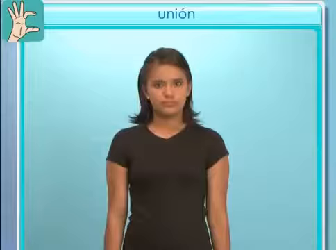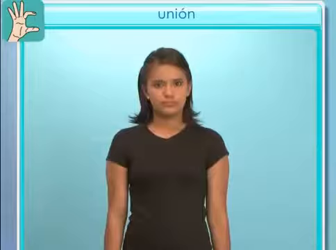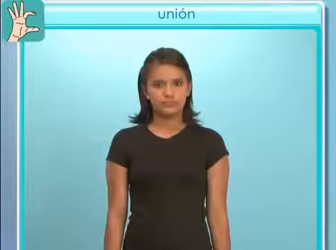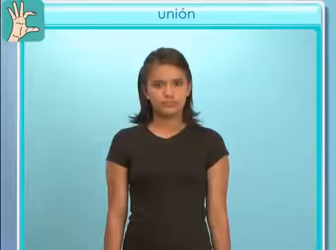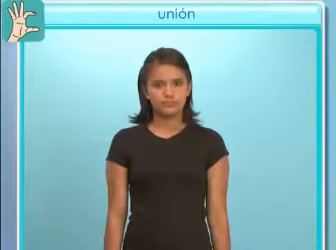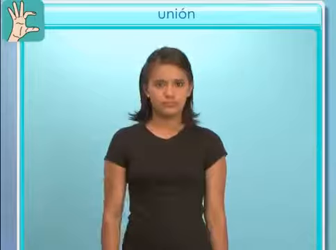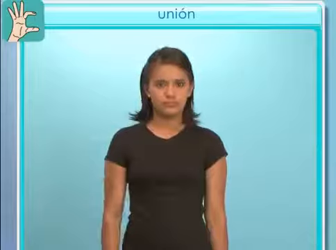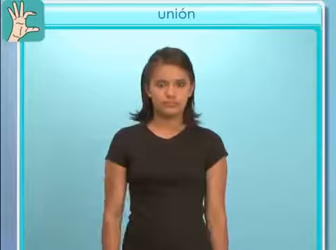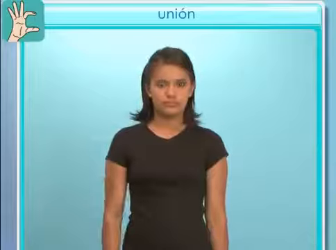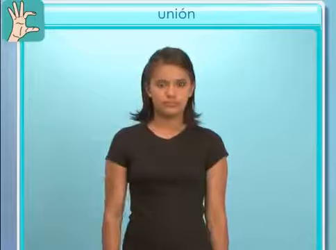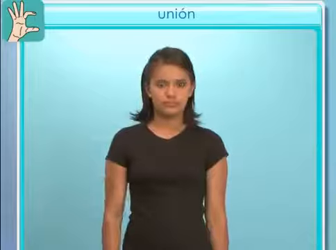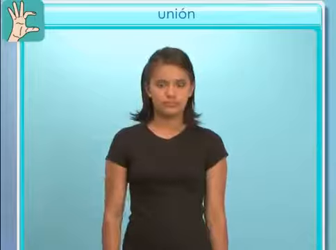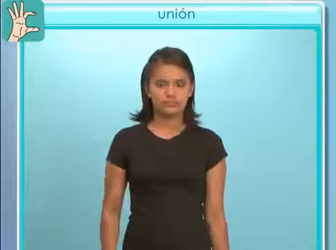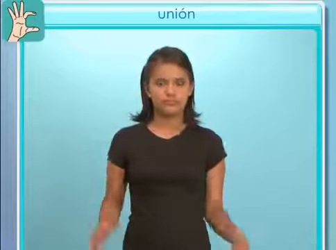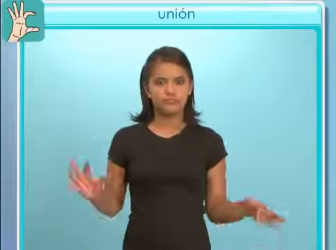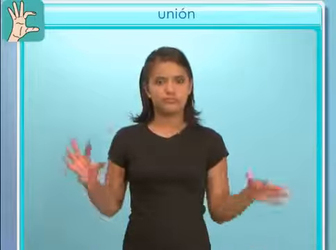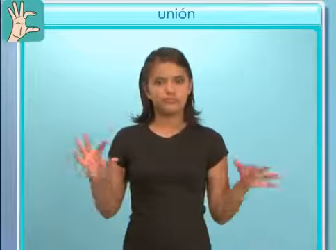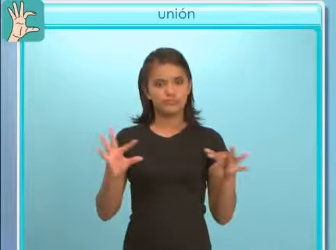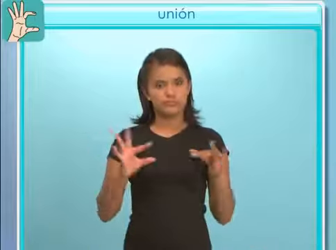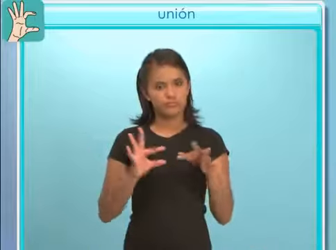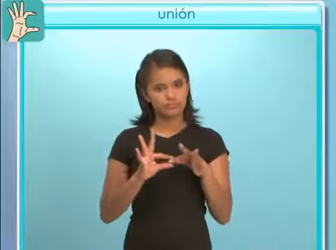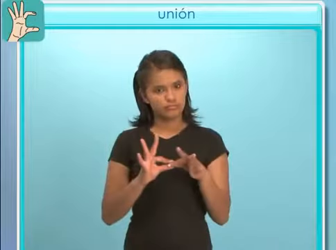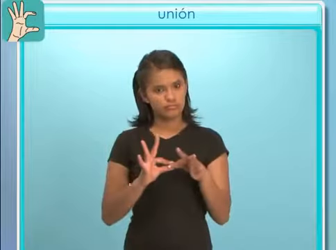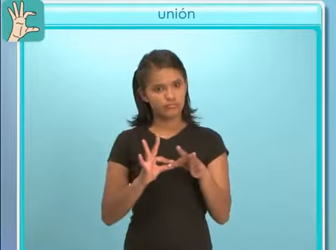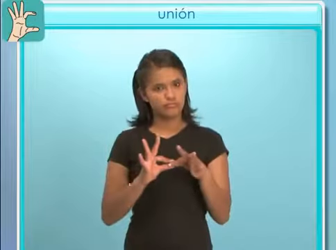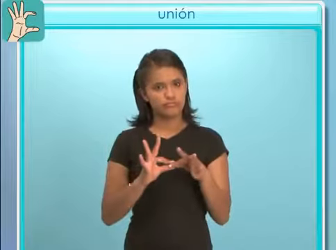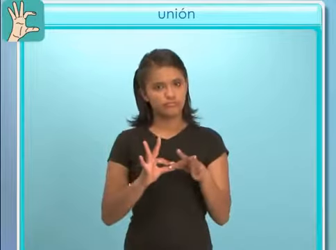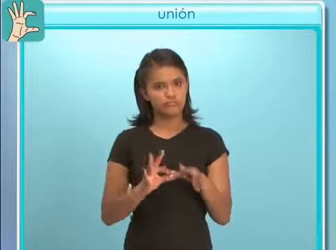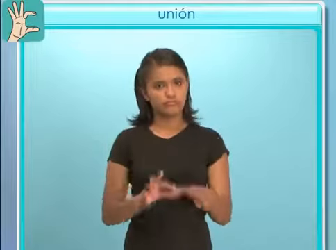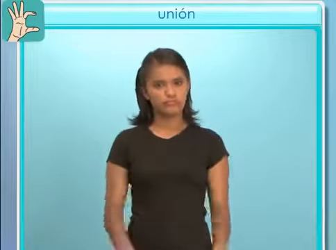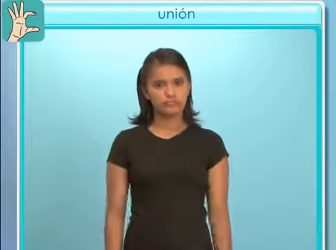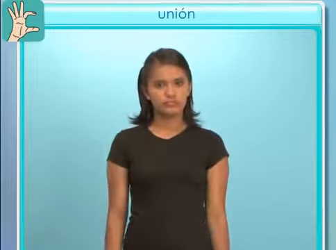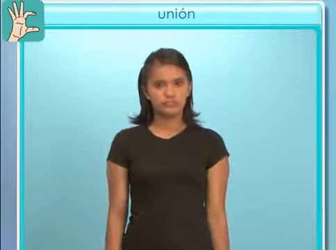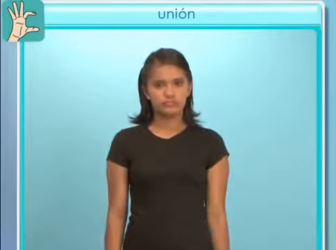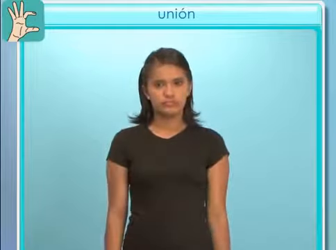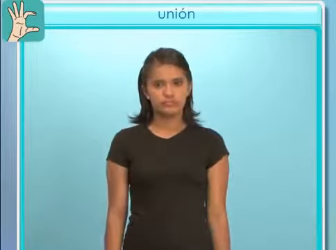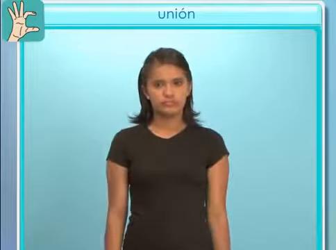UNIÓN